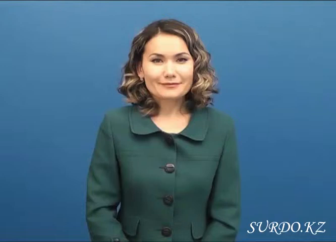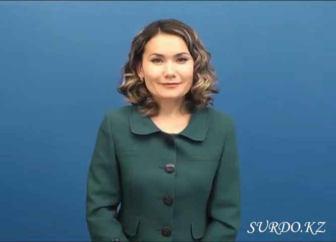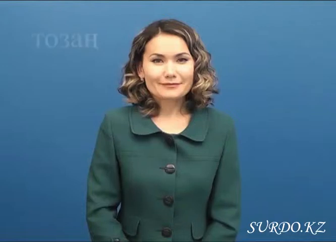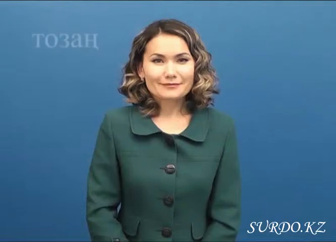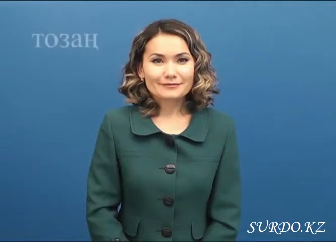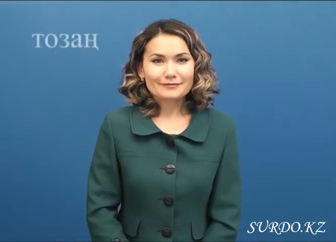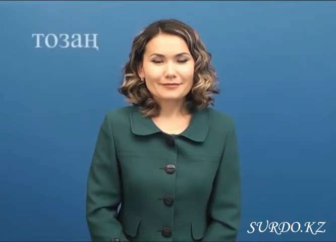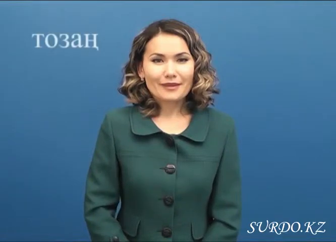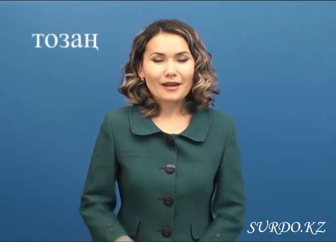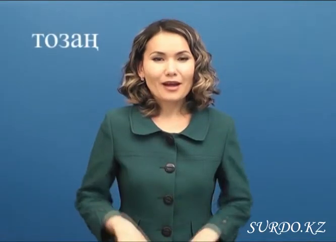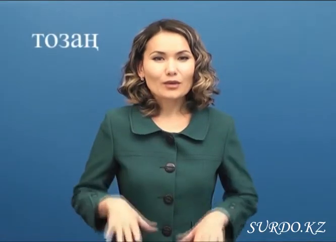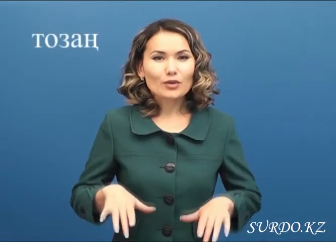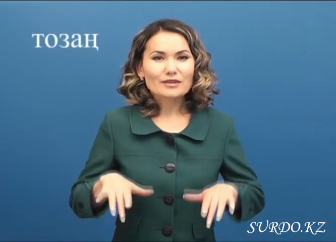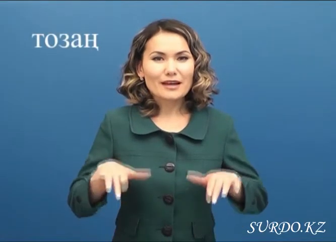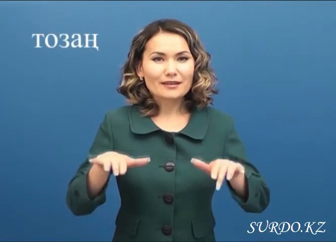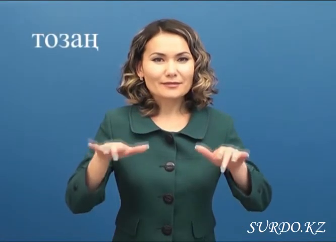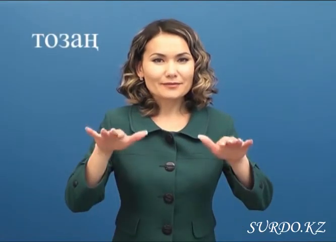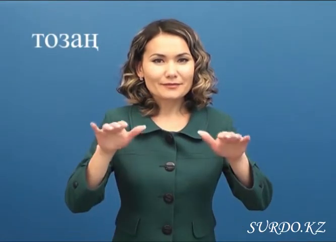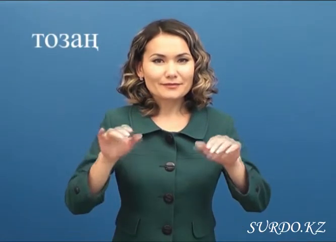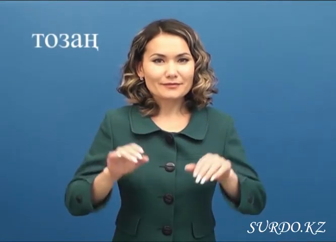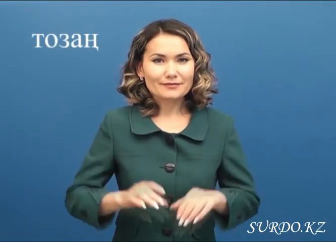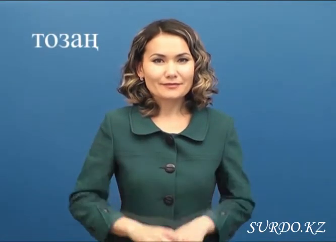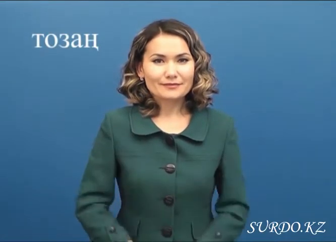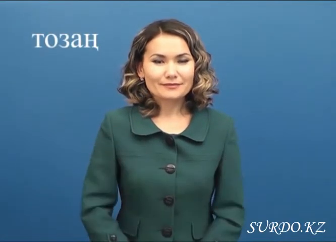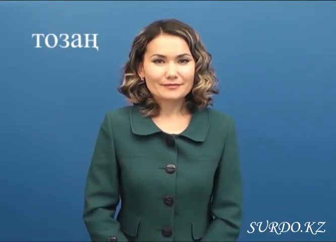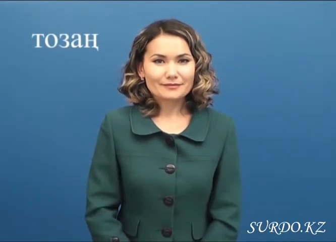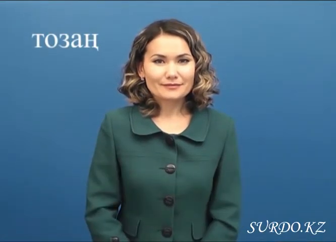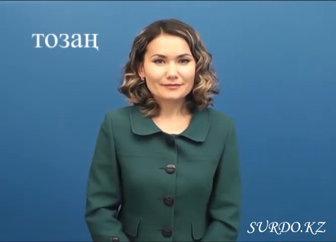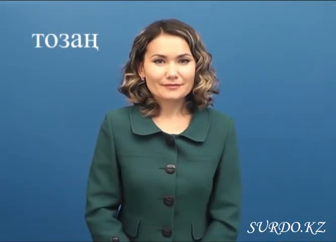Тозаң